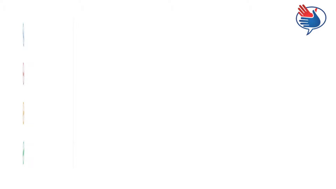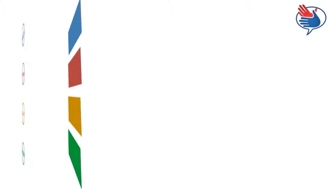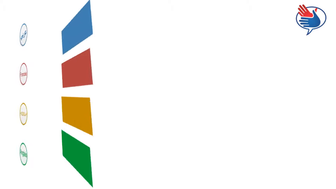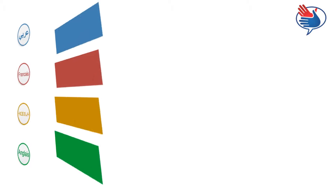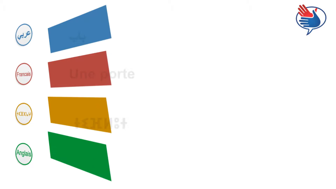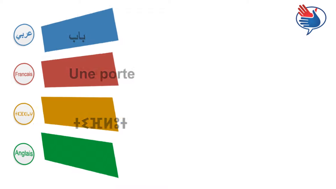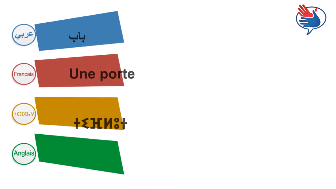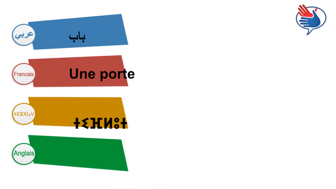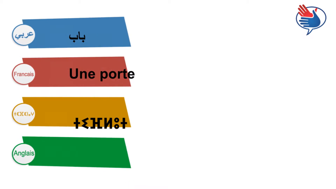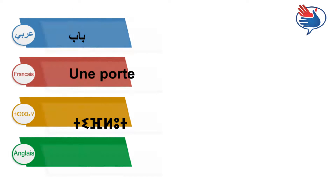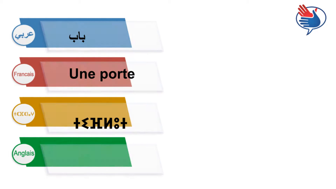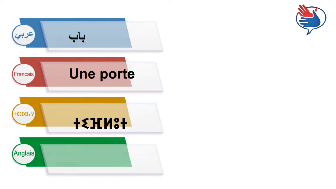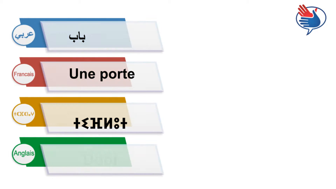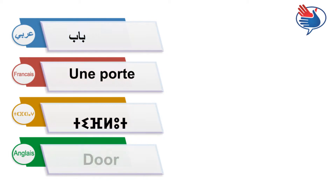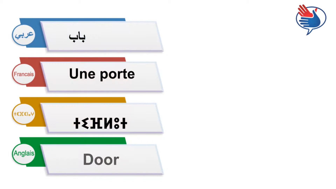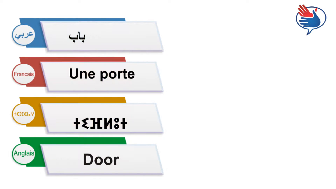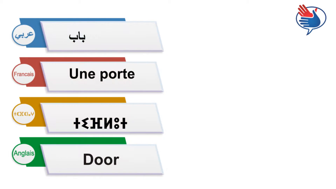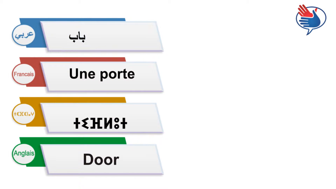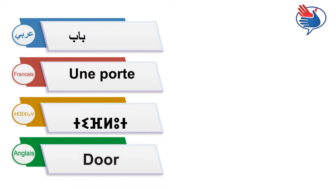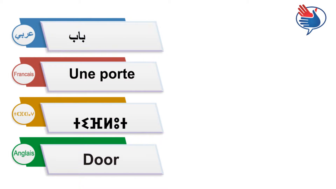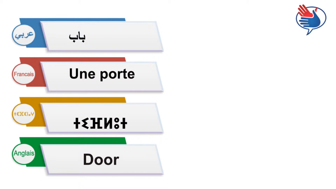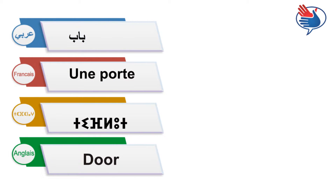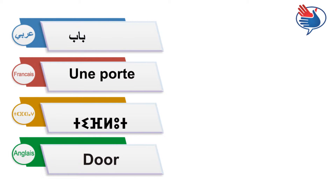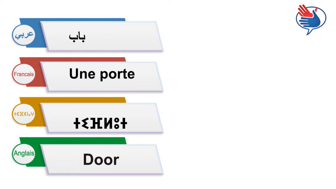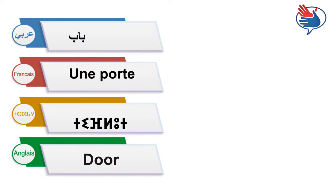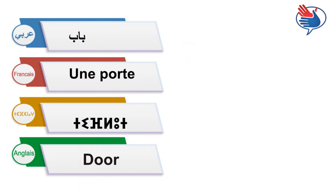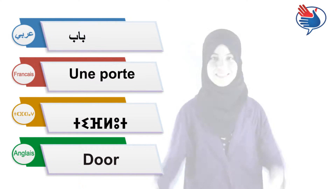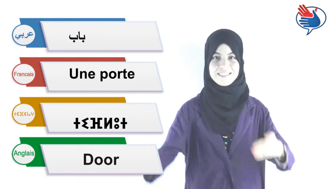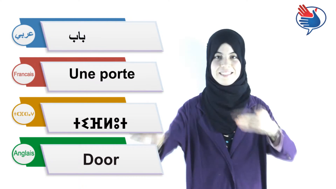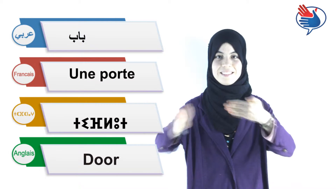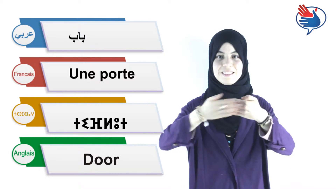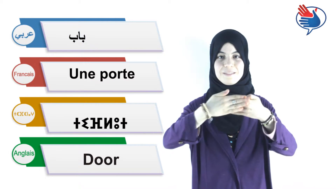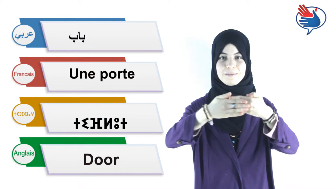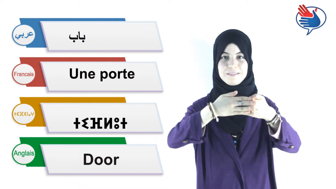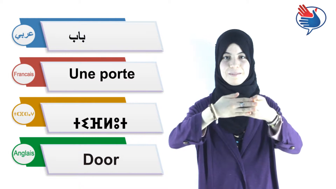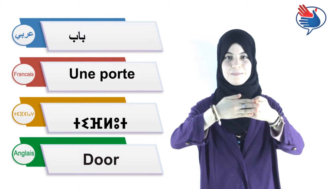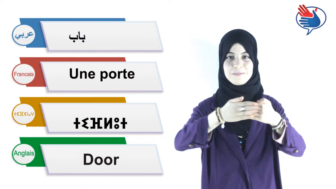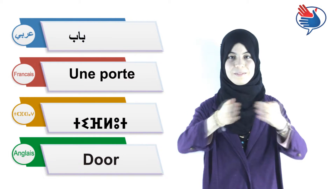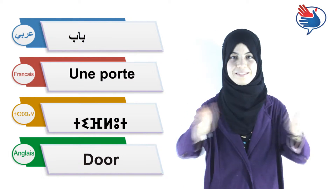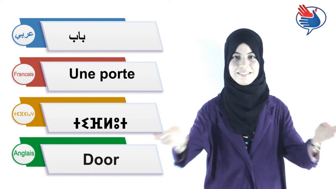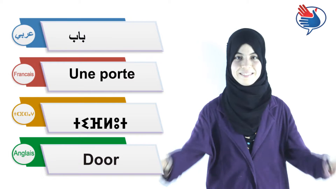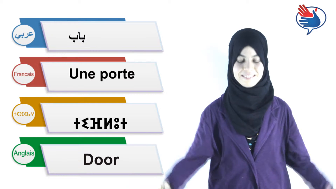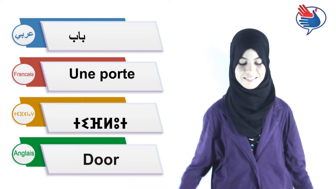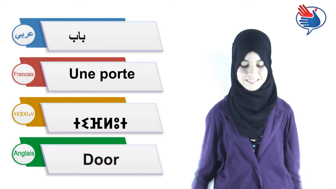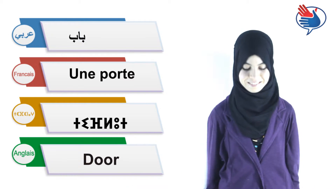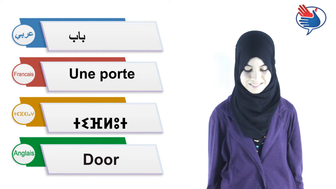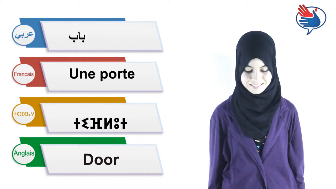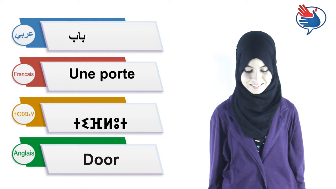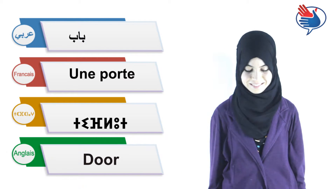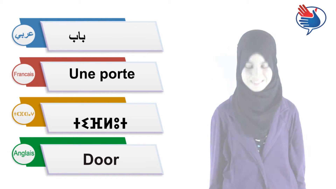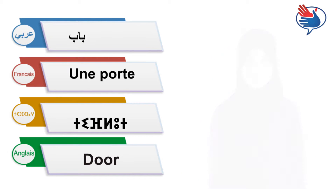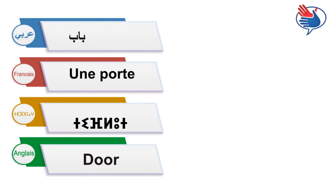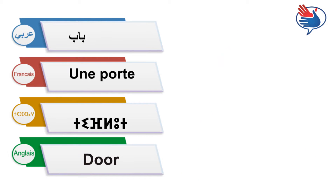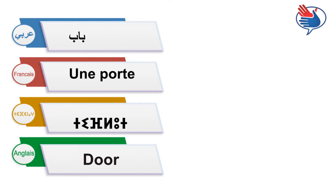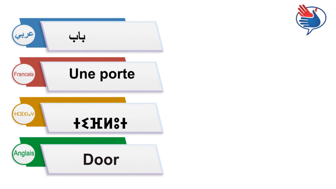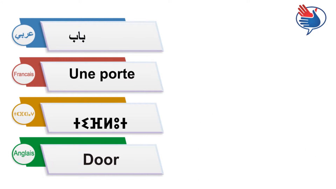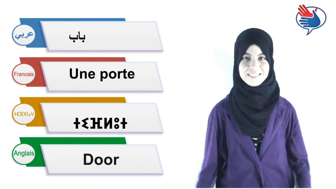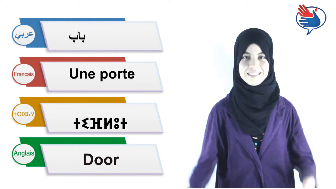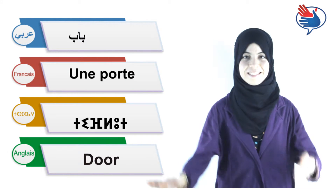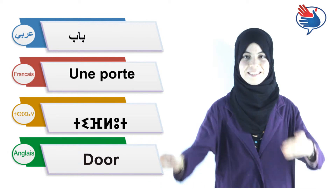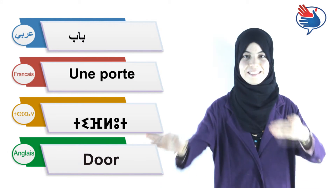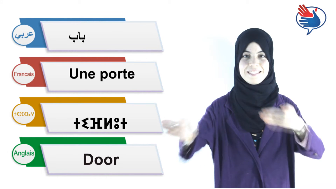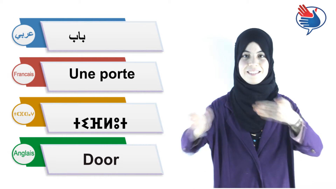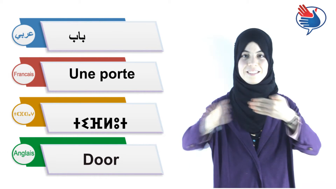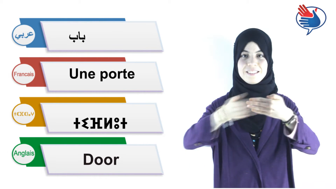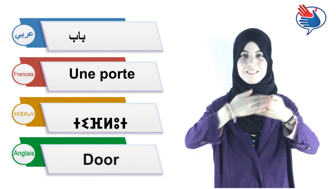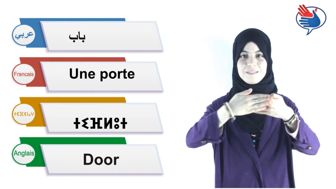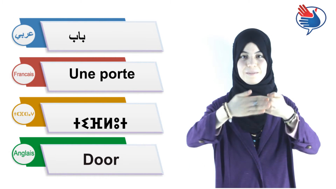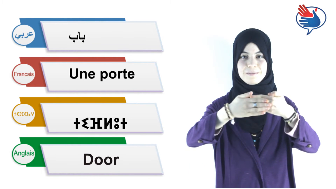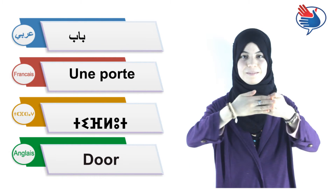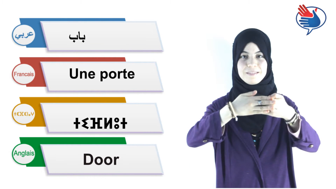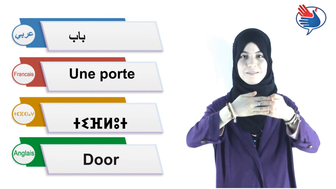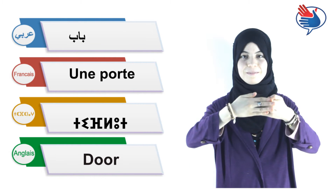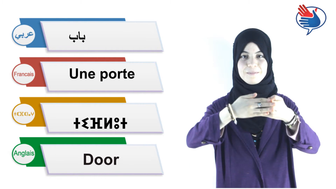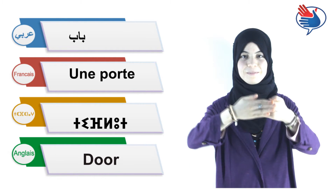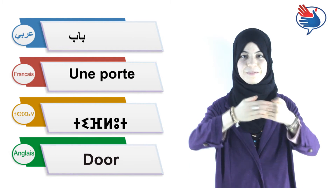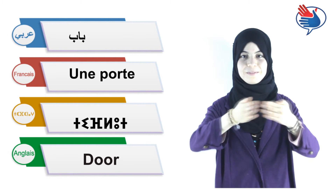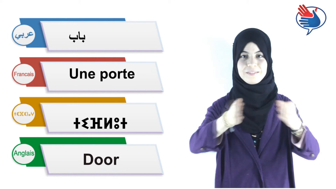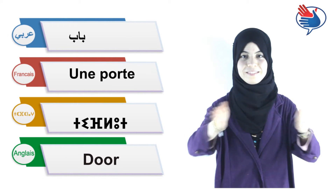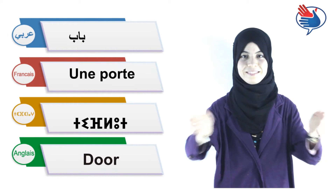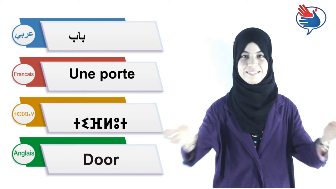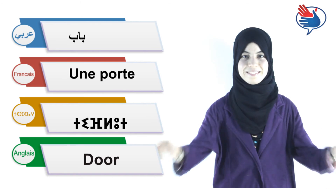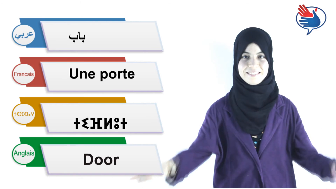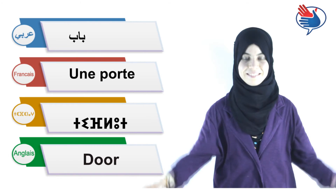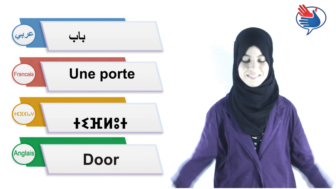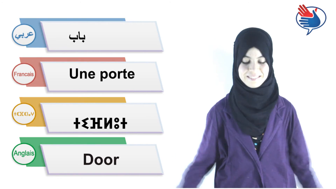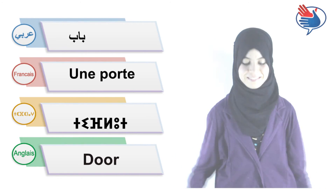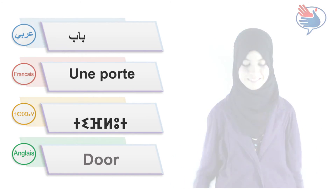بابٌ